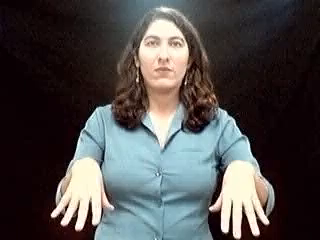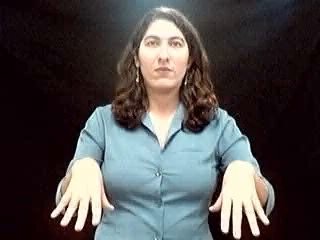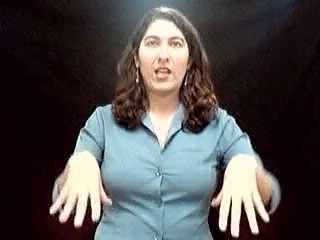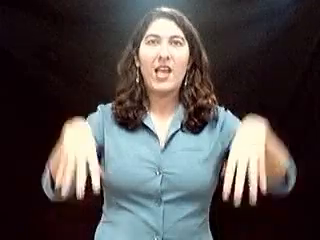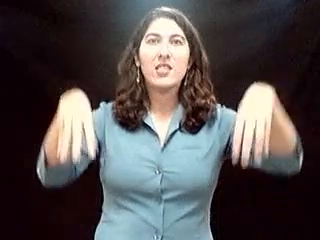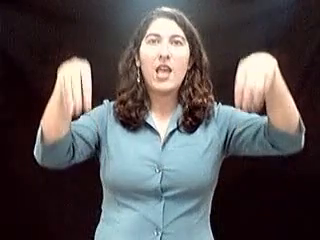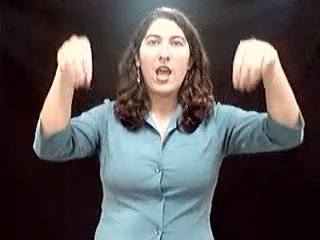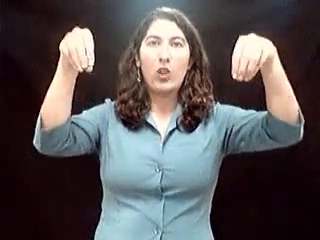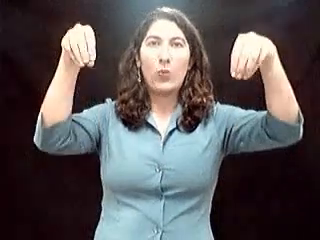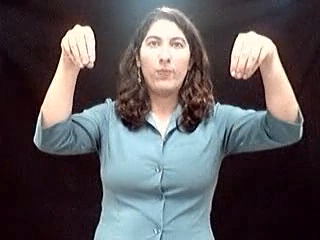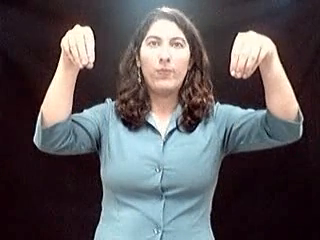castelo